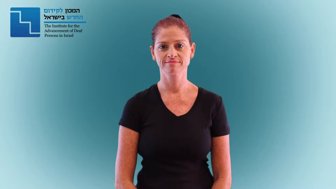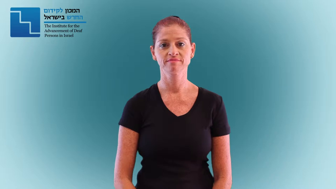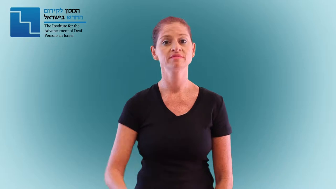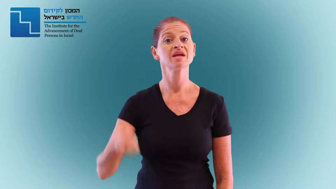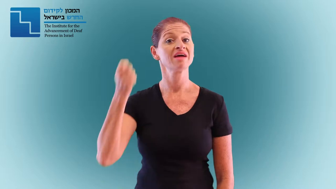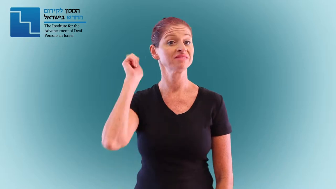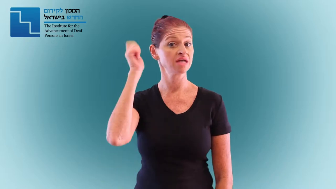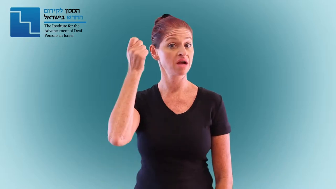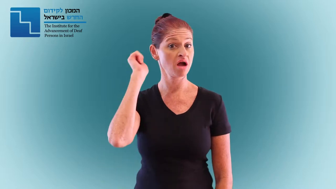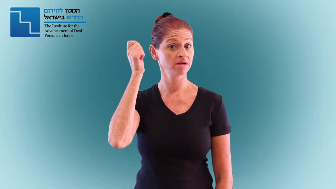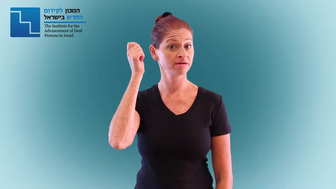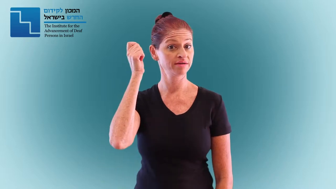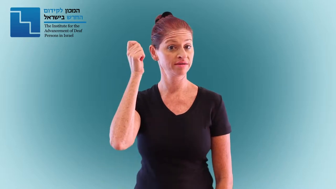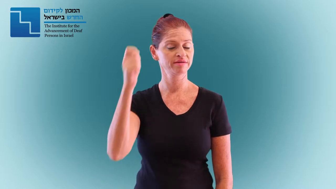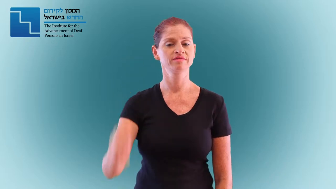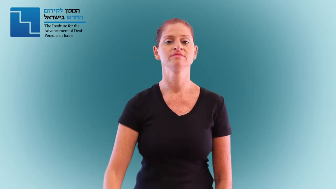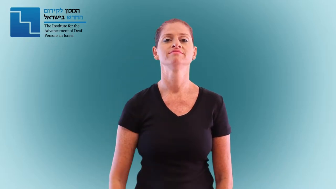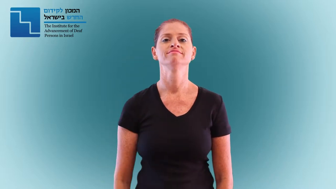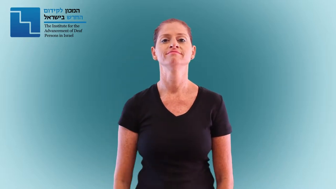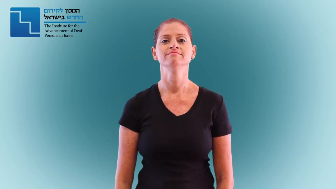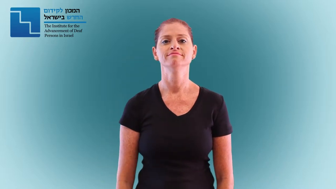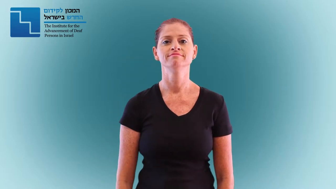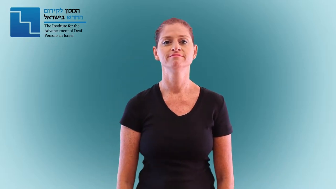הפסקה